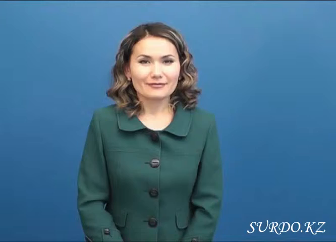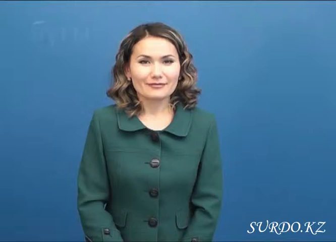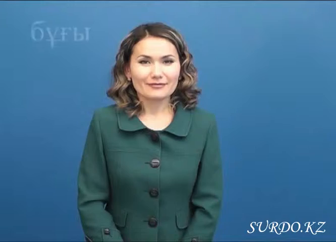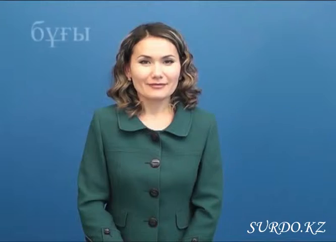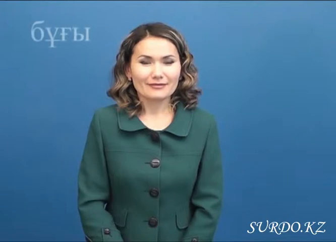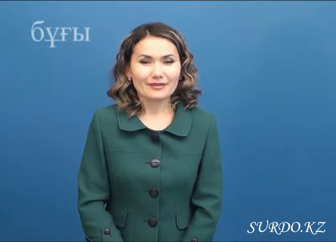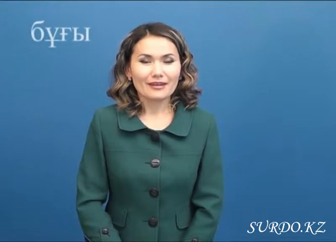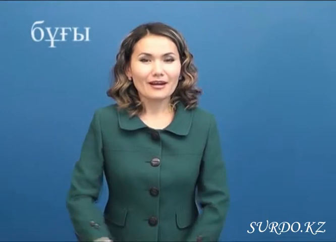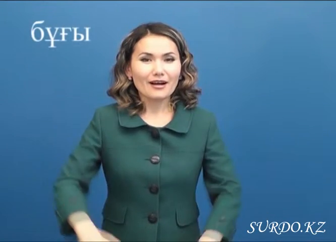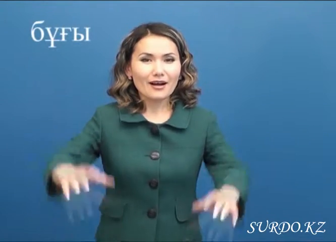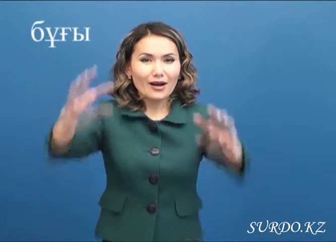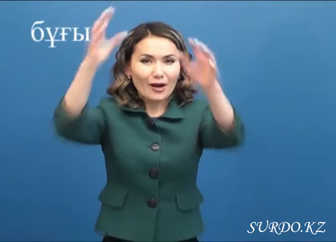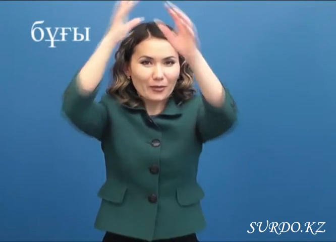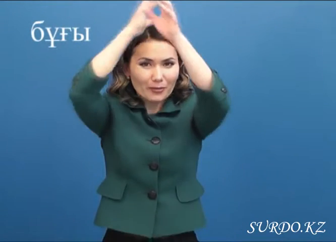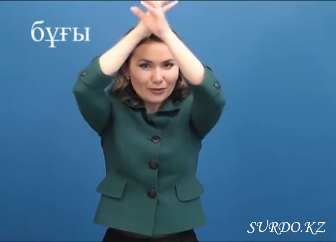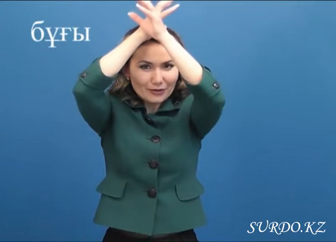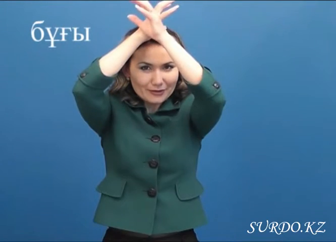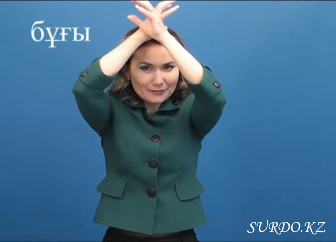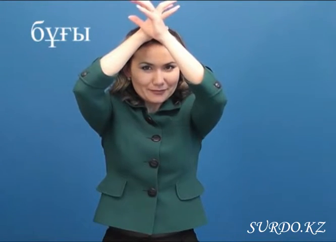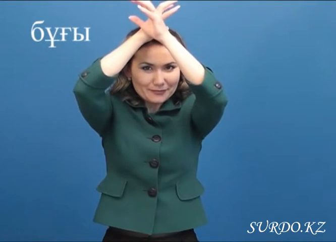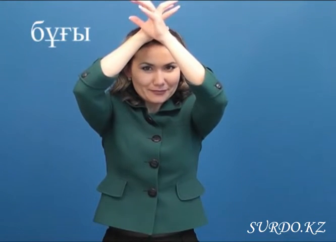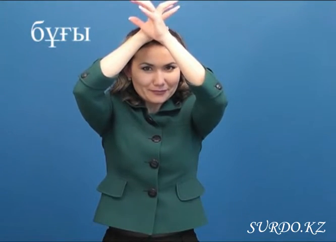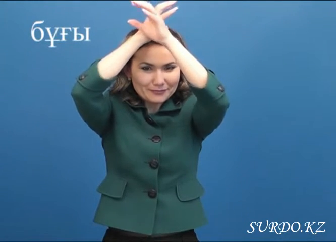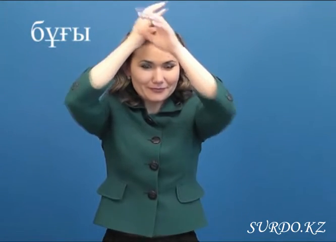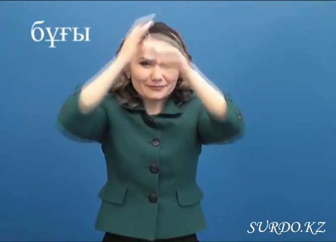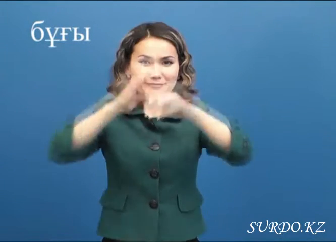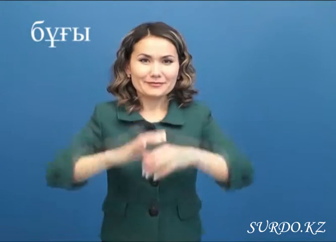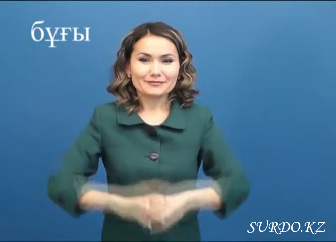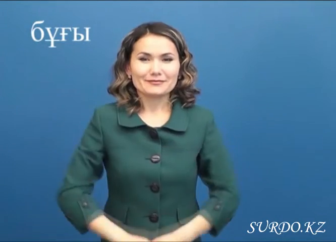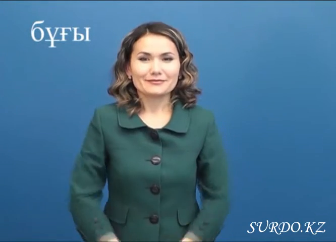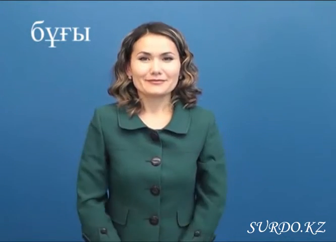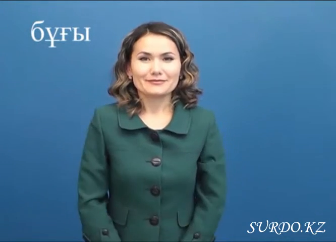Бұғы